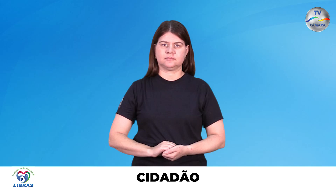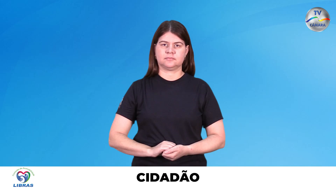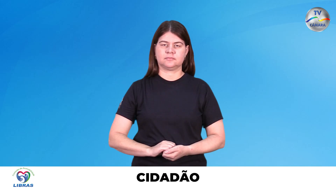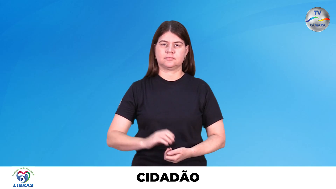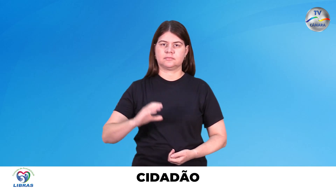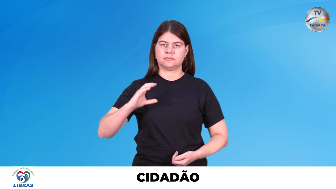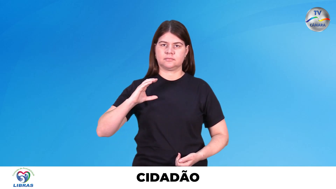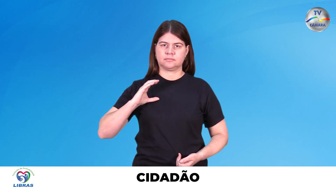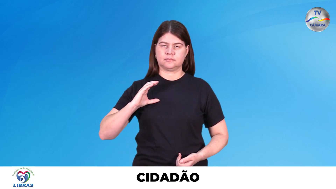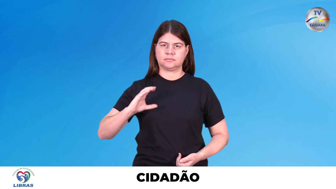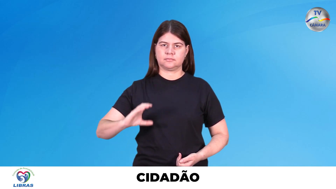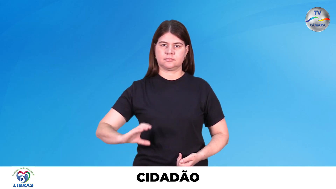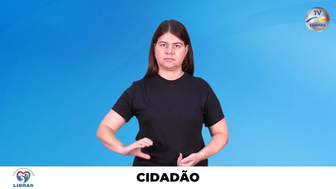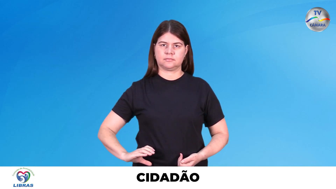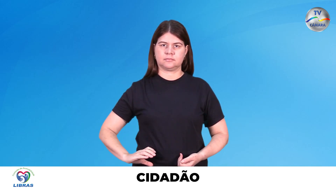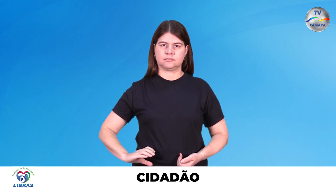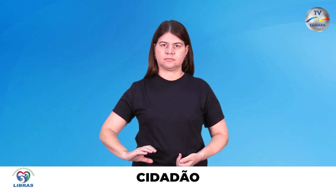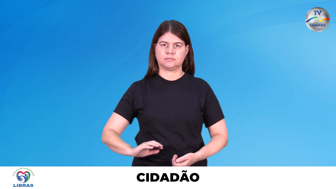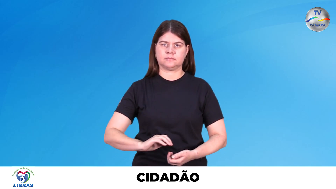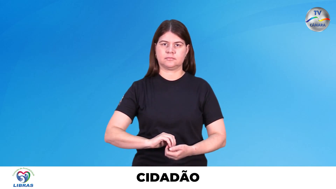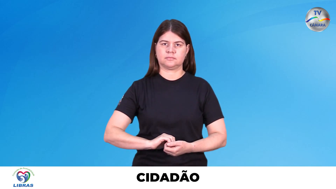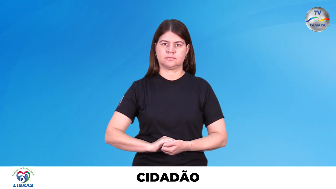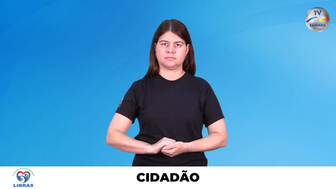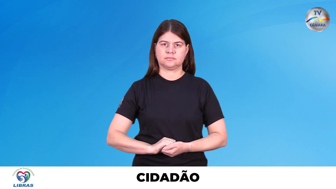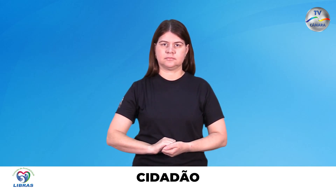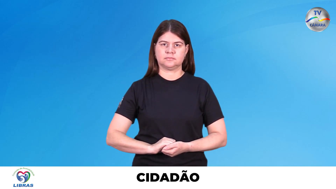Cidadão